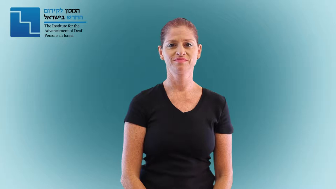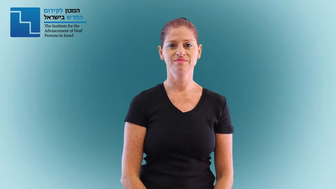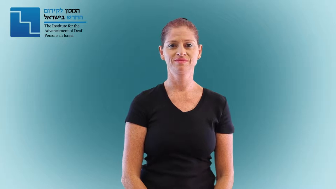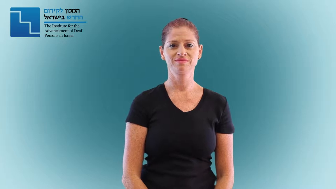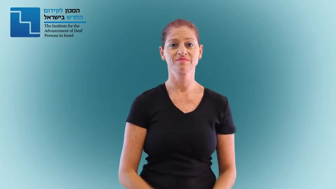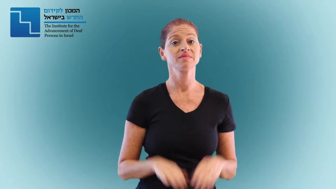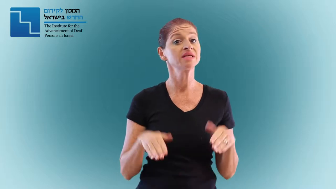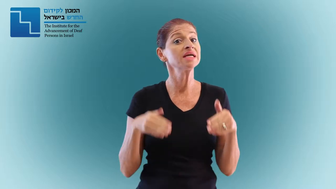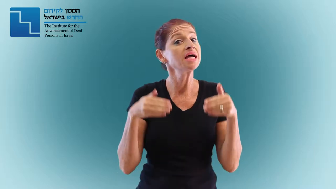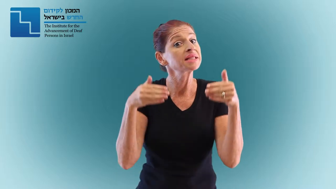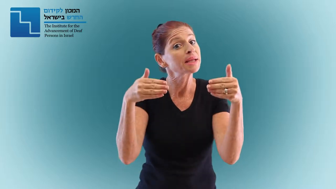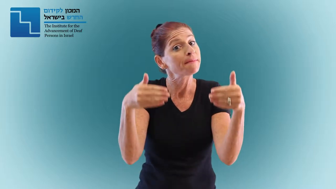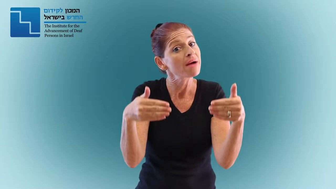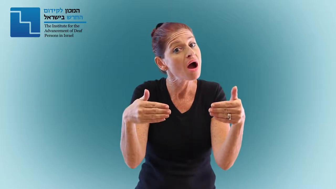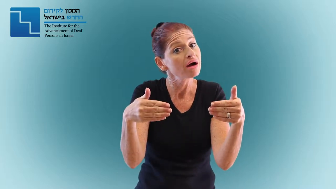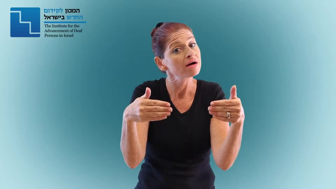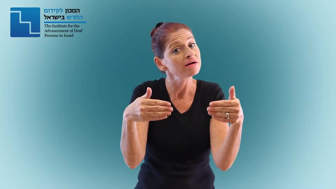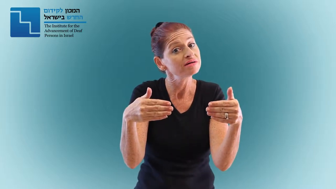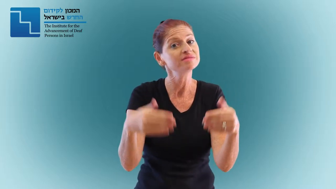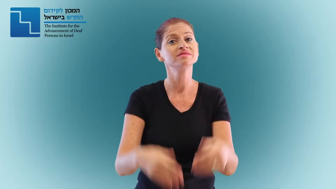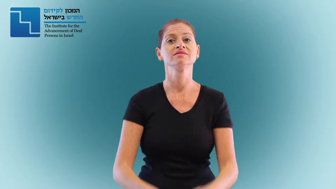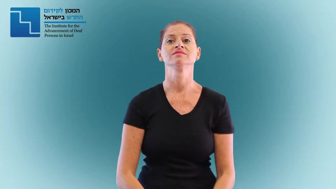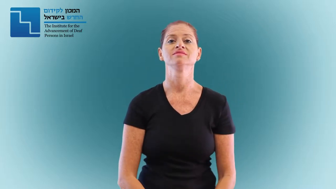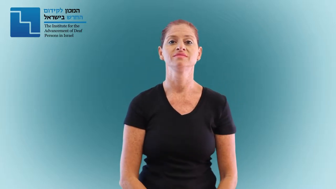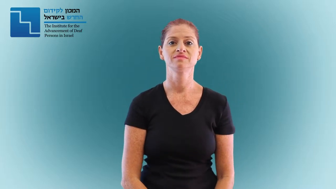קדימה